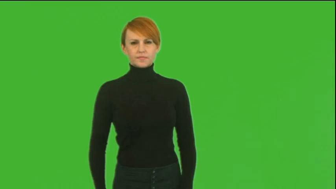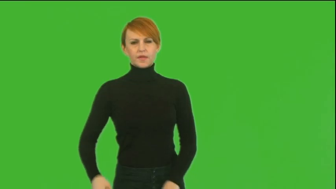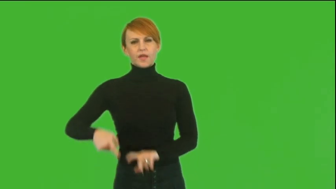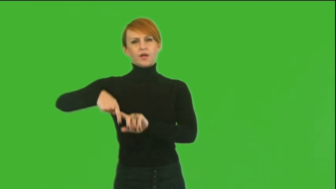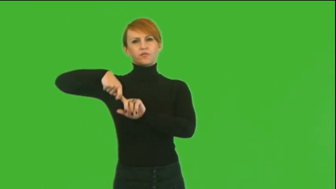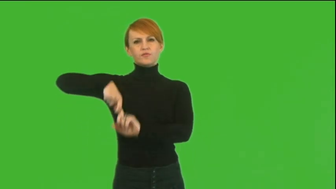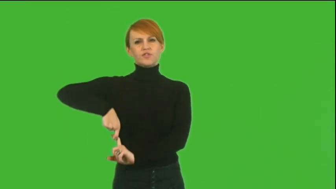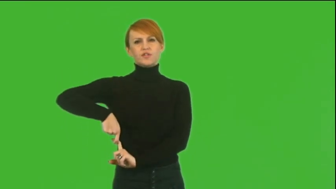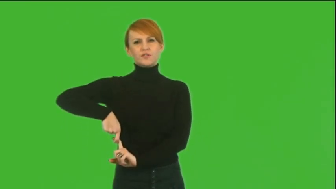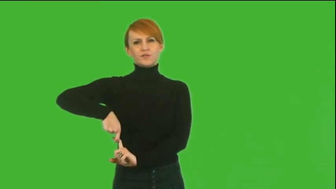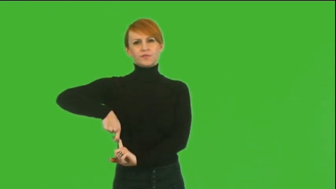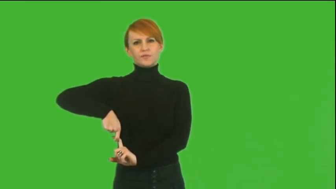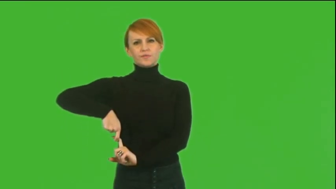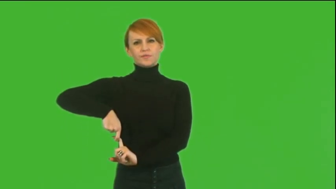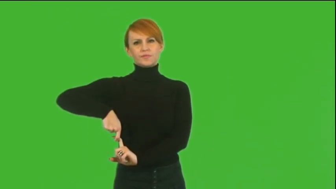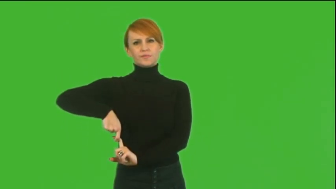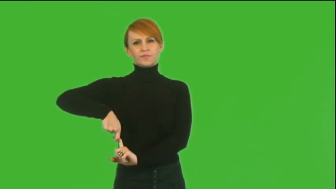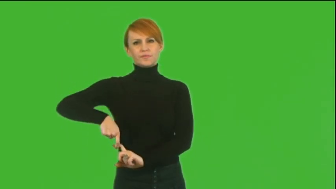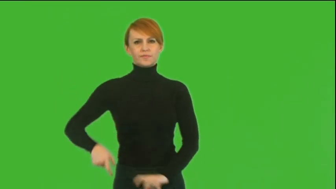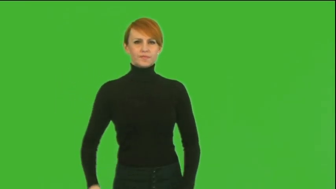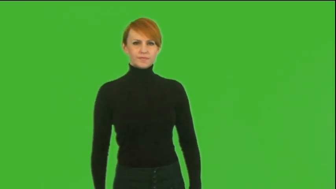wisieć